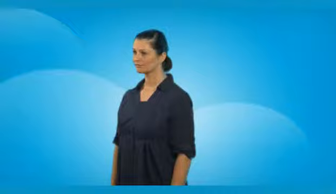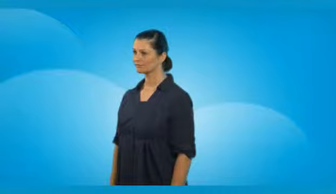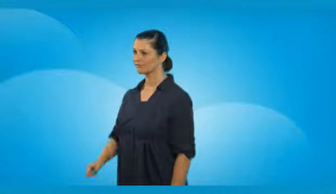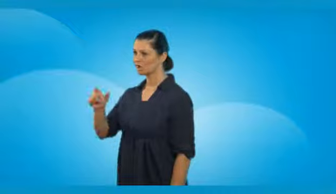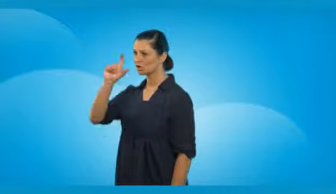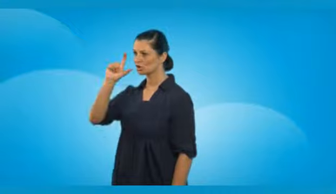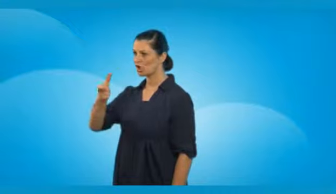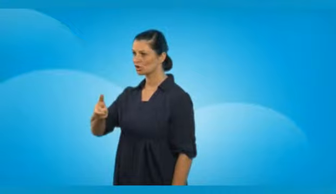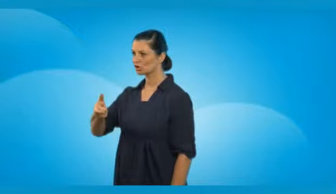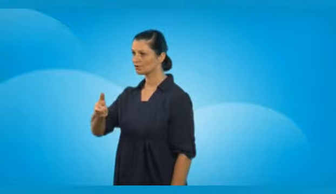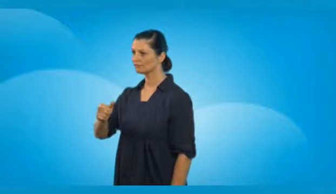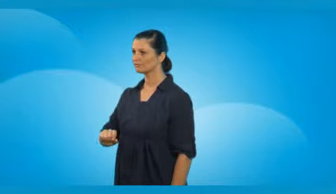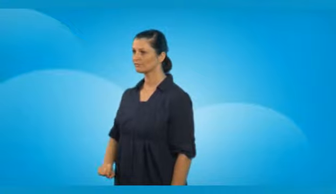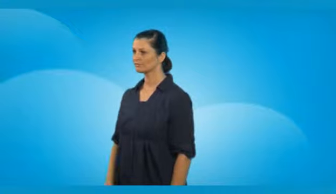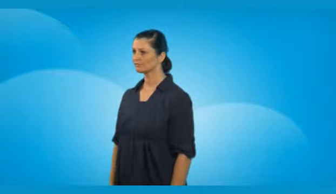Sas